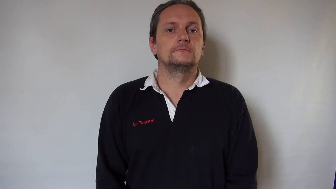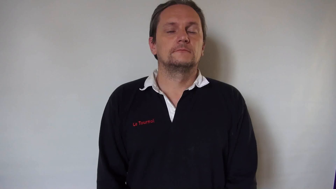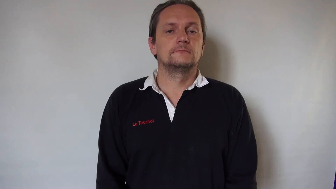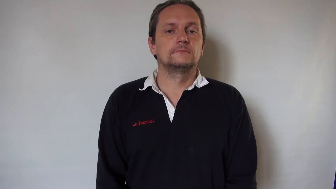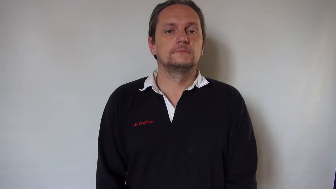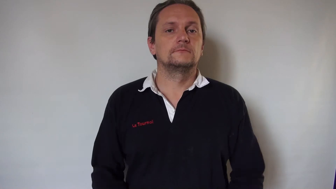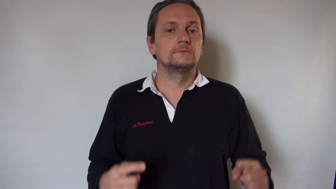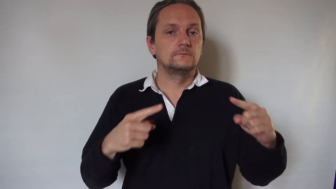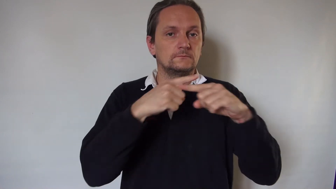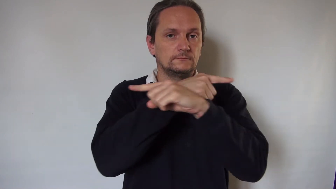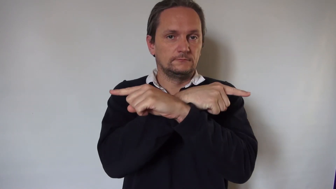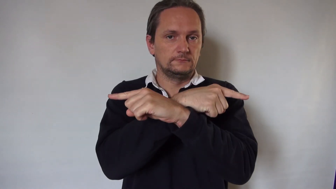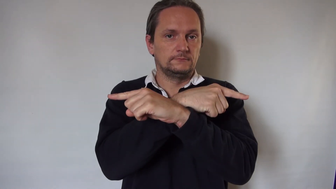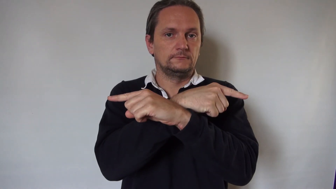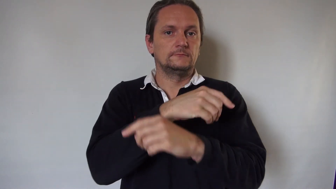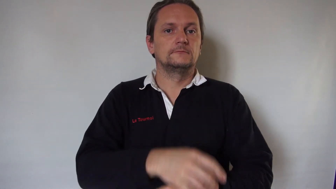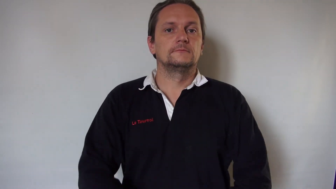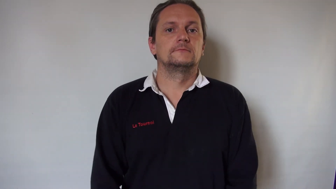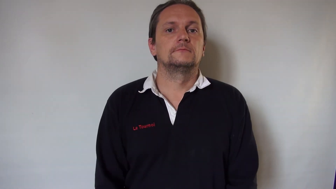Contraire